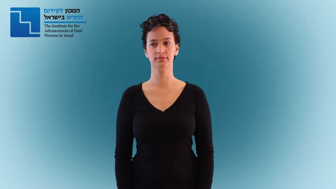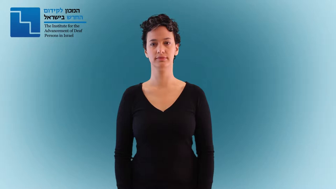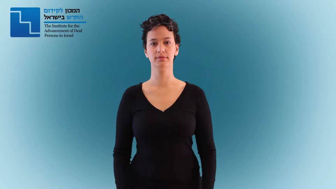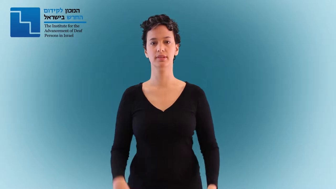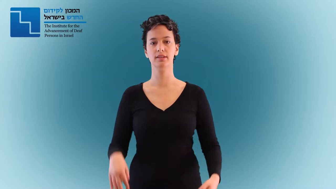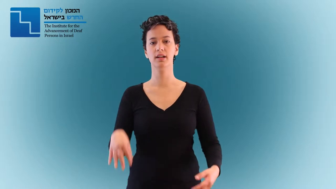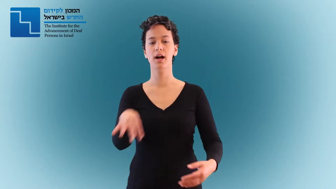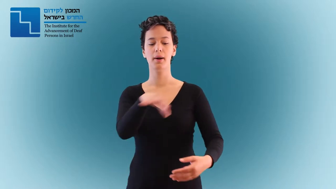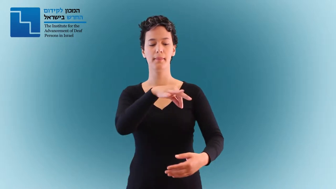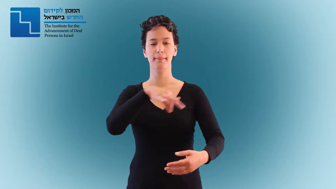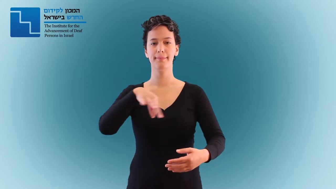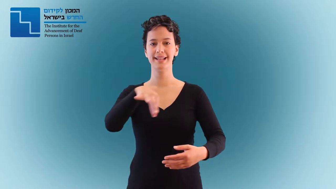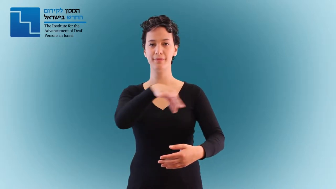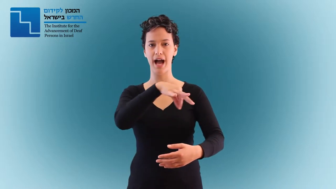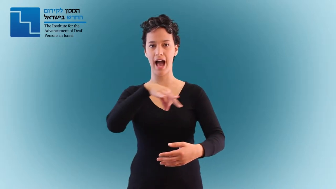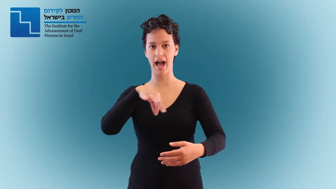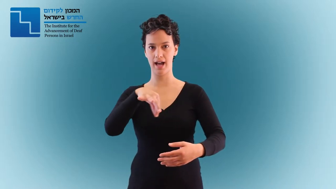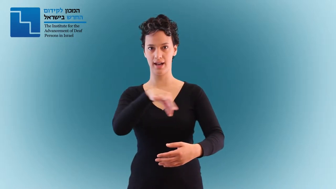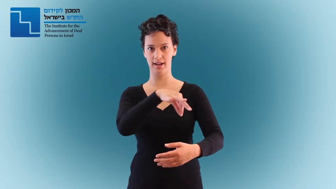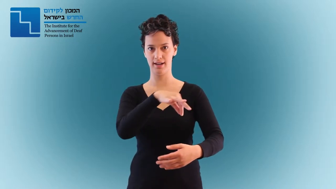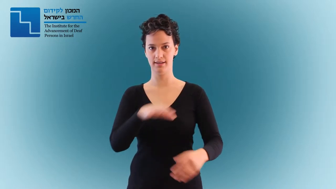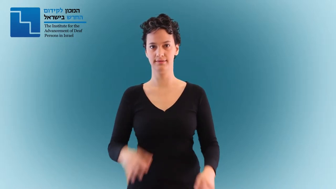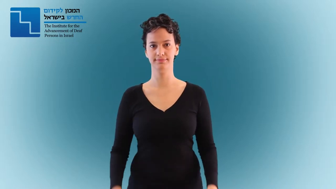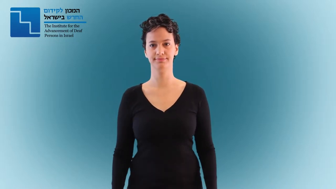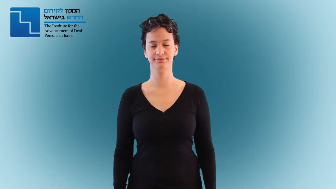מטבח